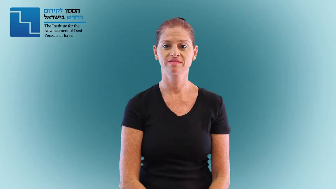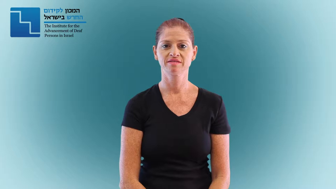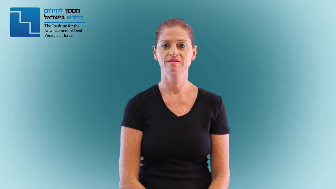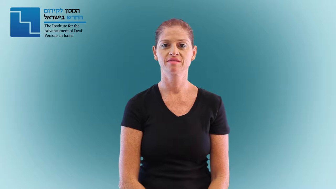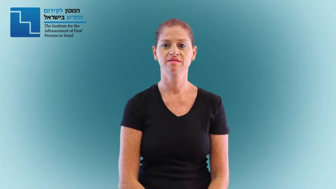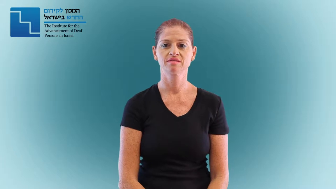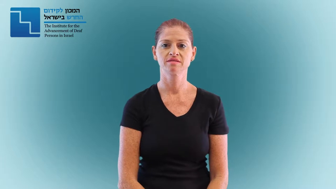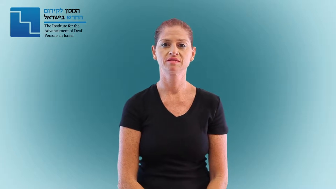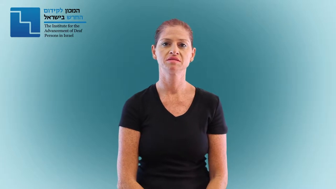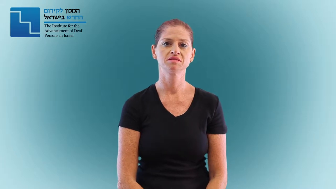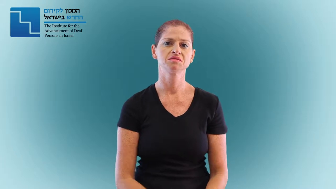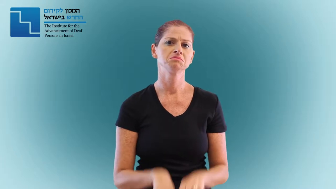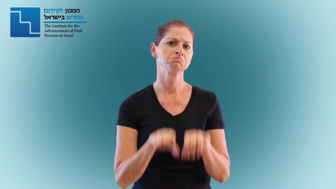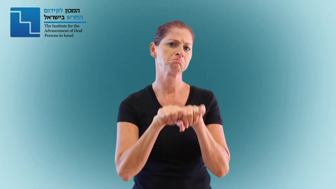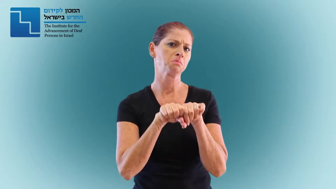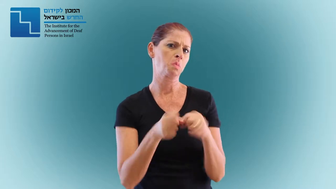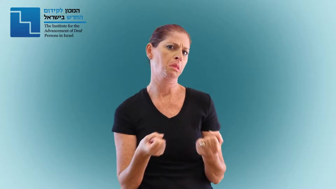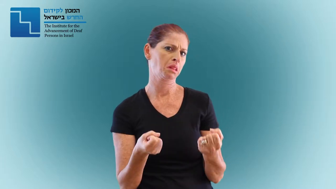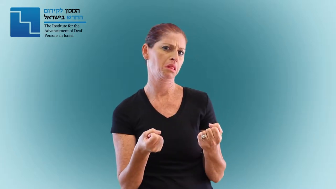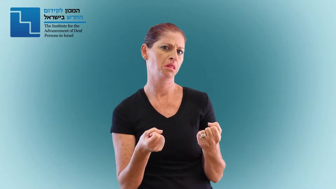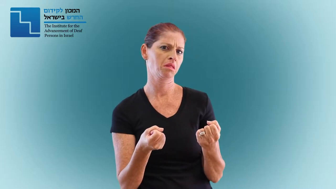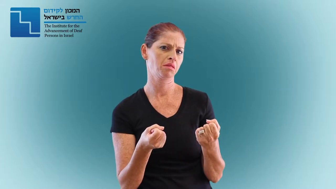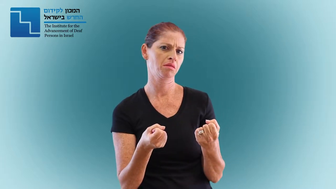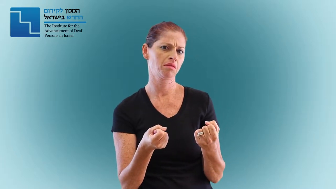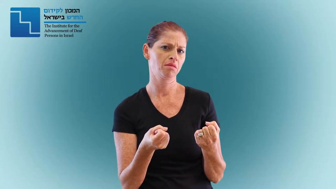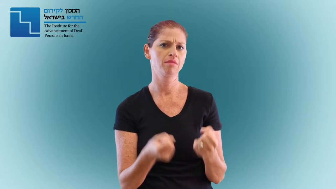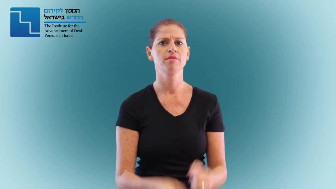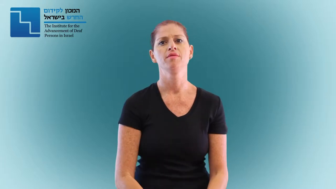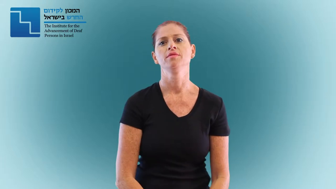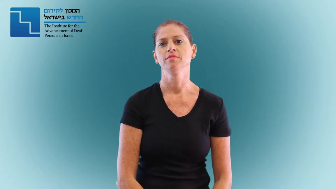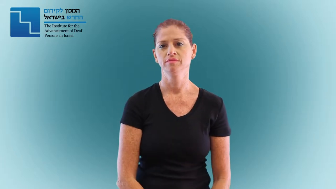מקולקל